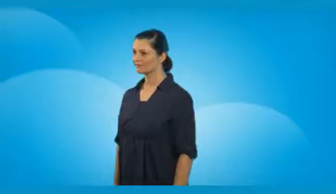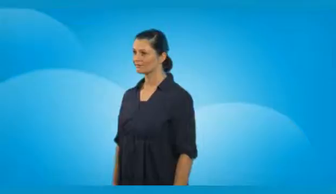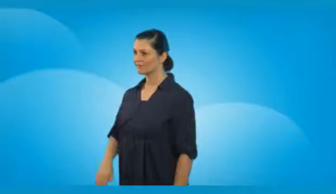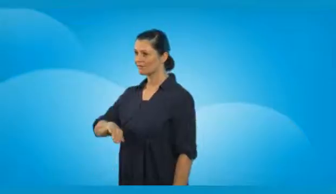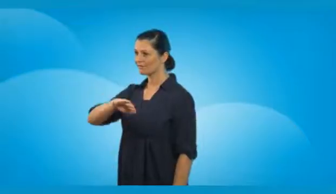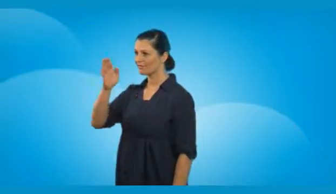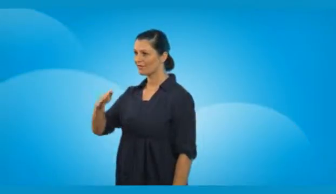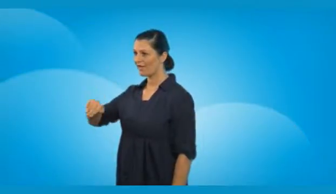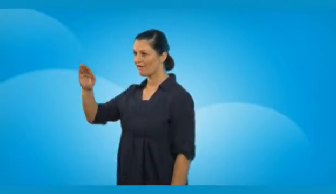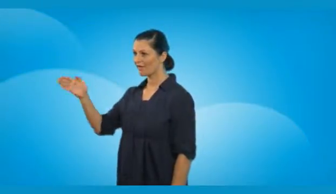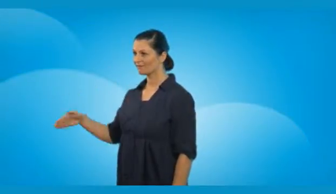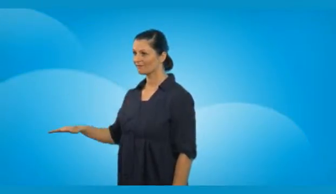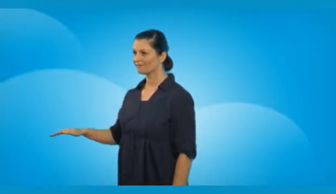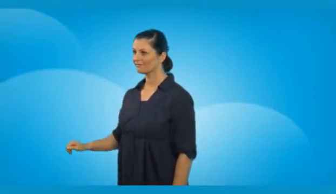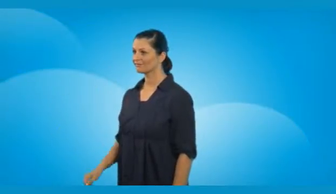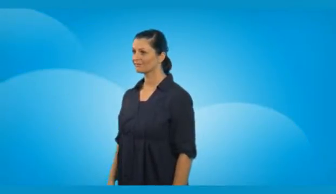Teve